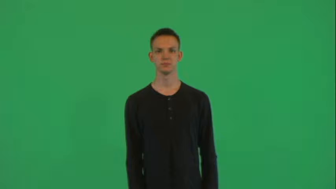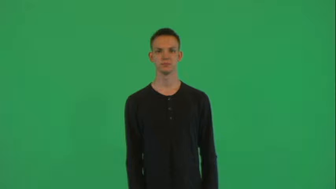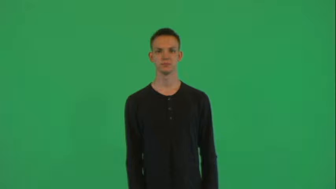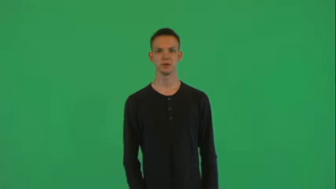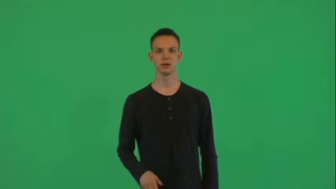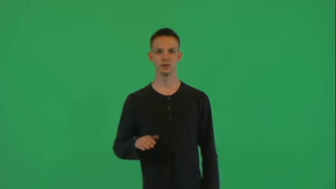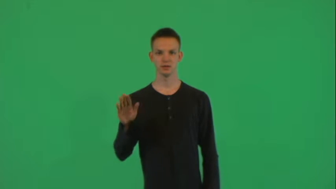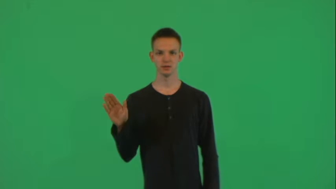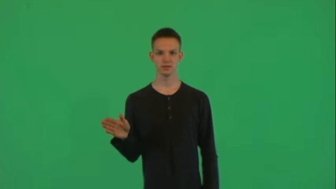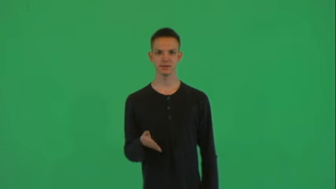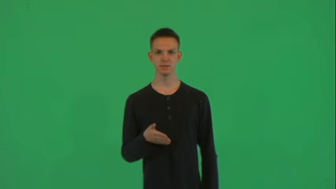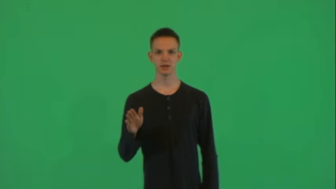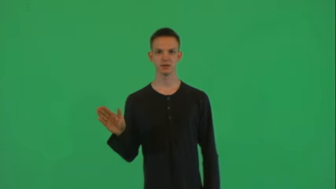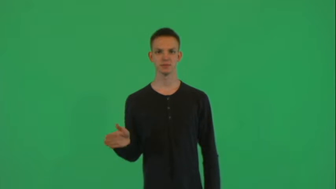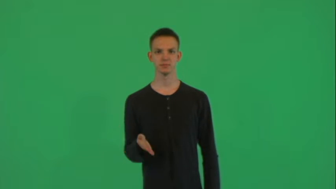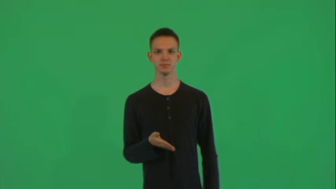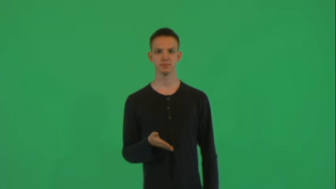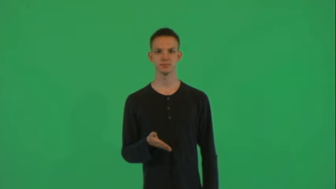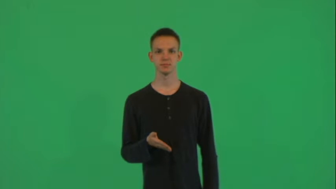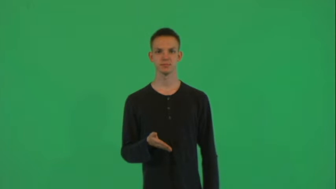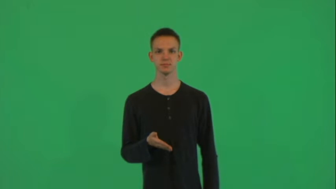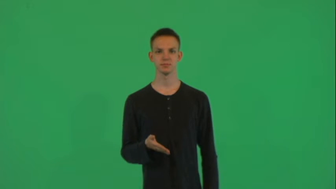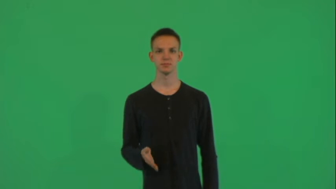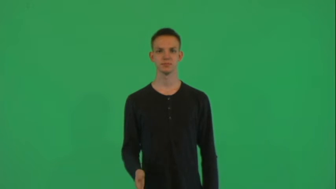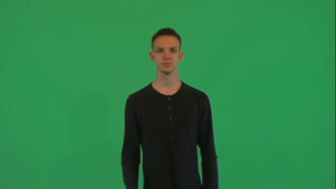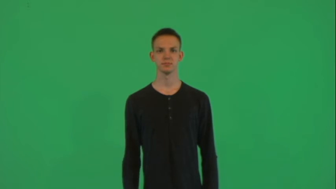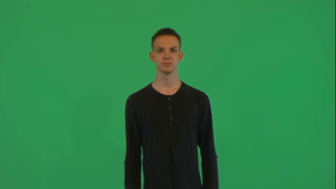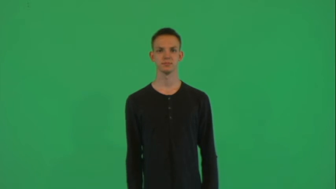zamiatać